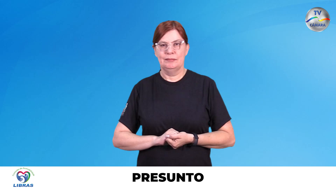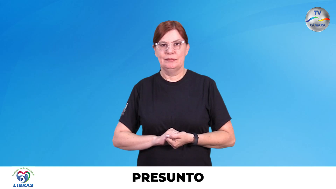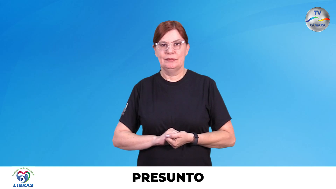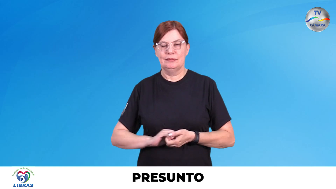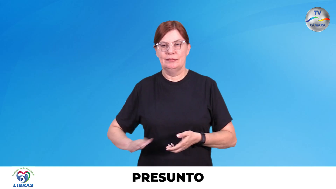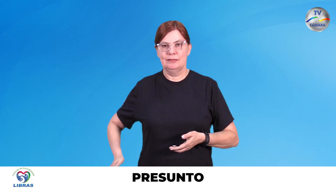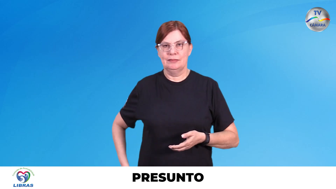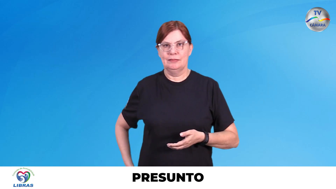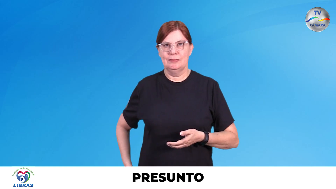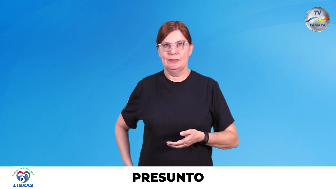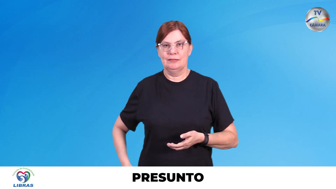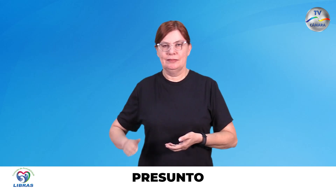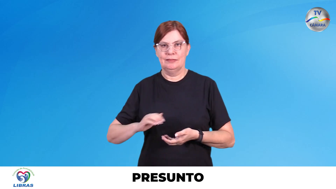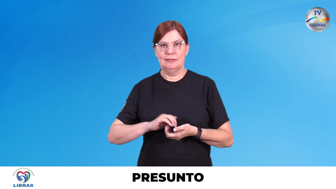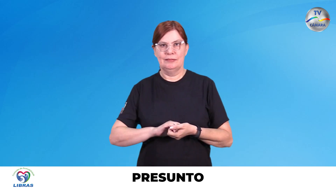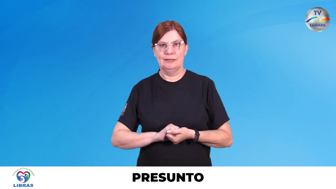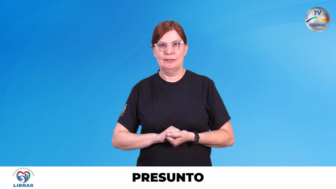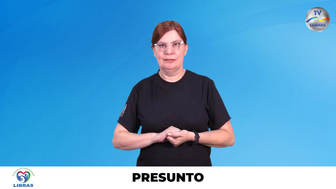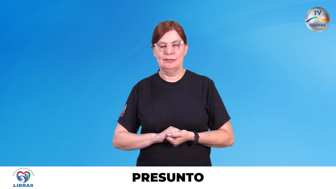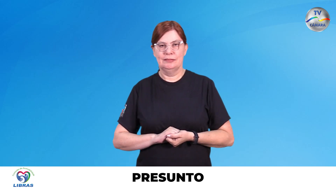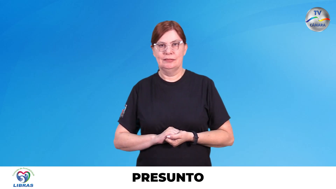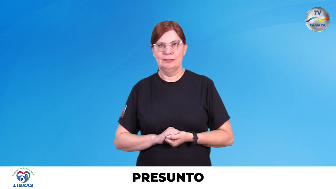Presunto